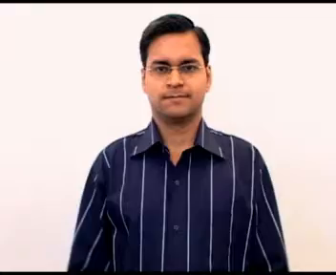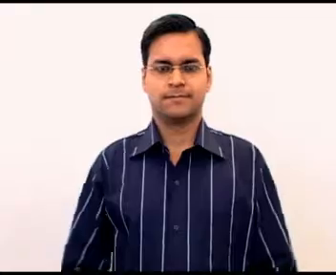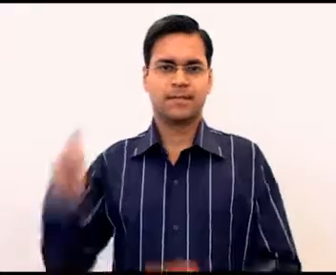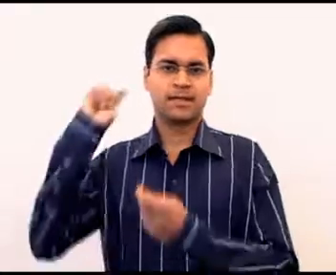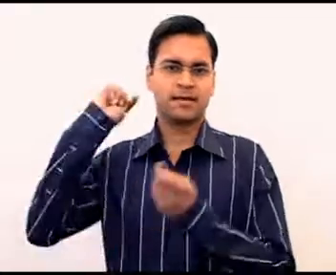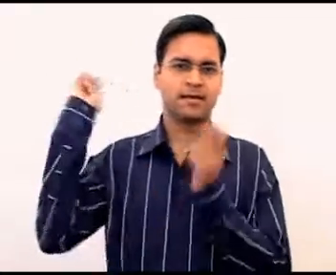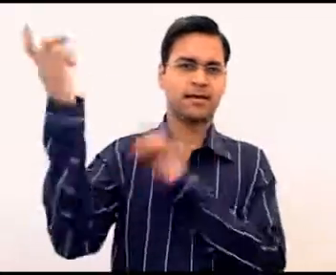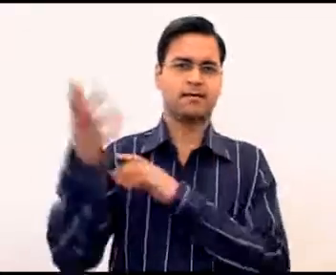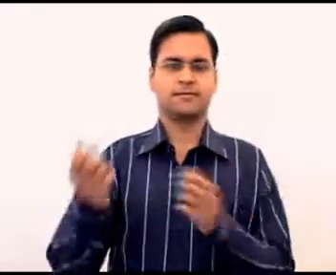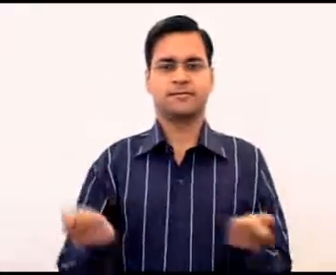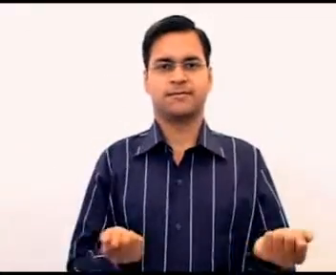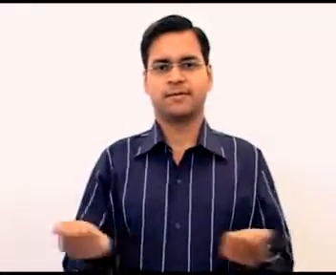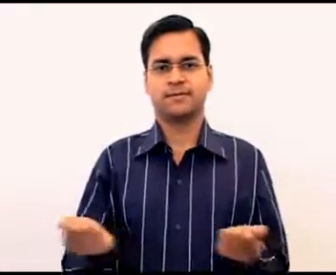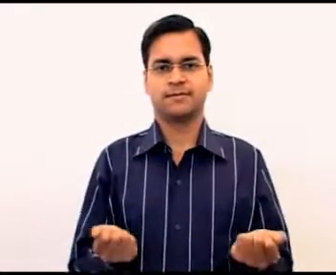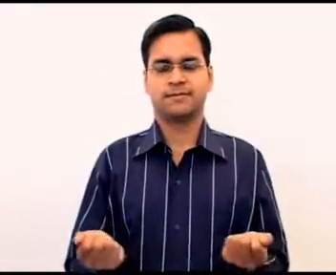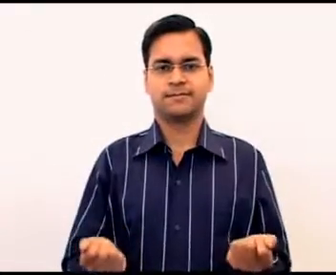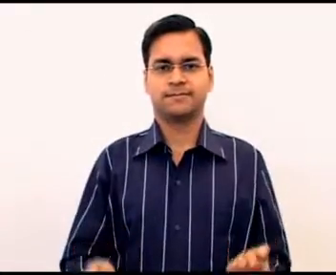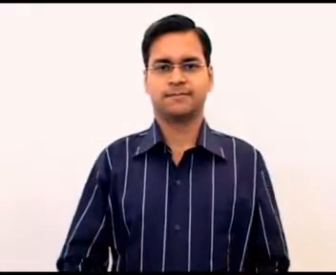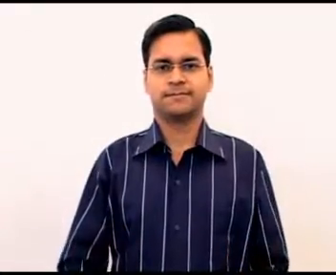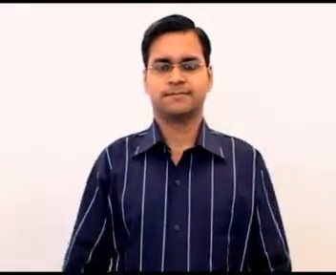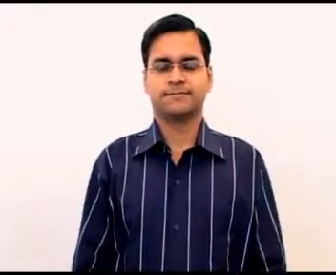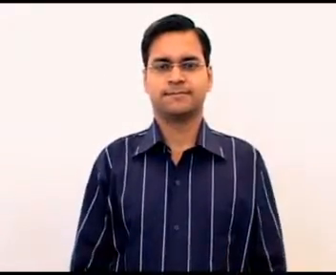ਲਾਰੀ